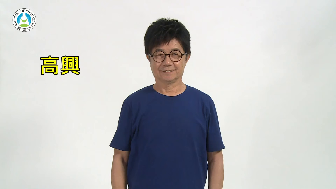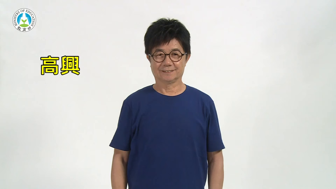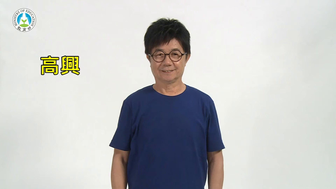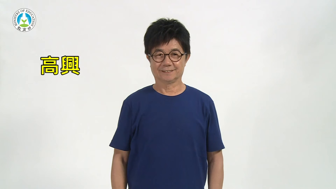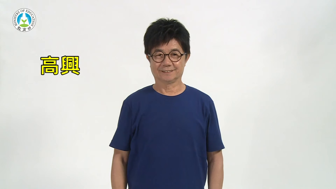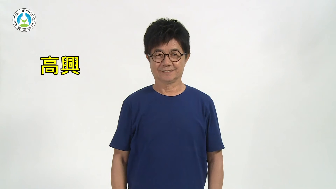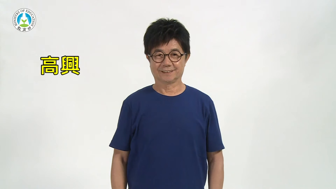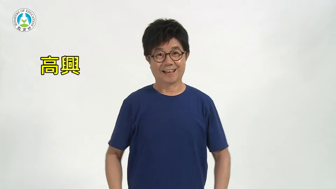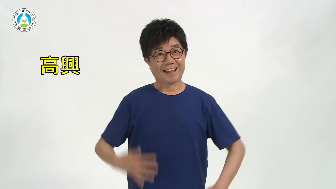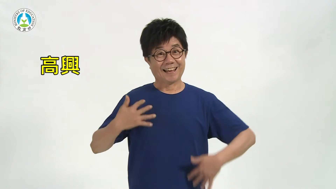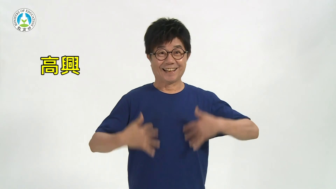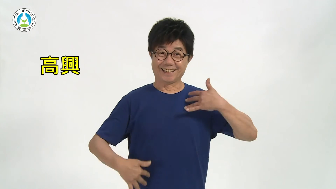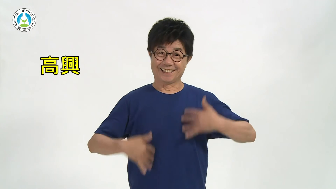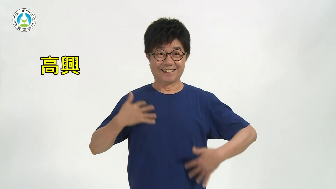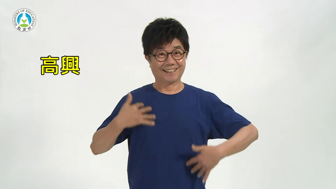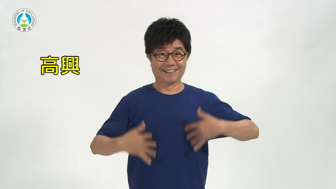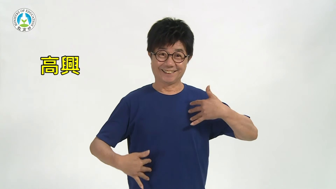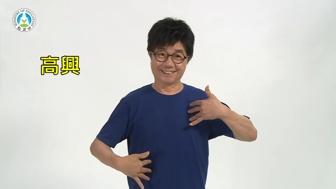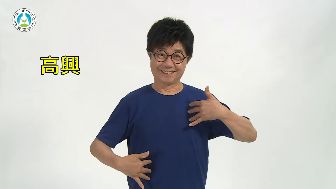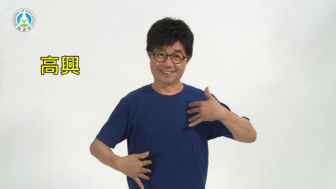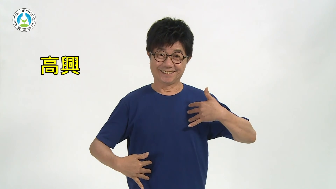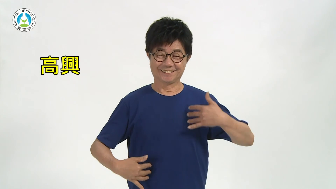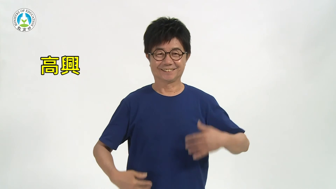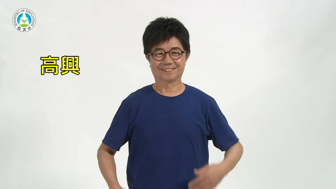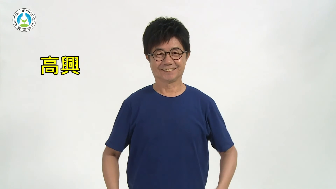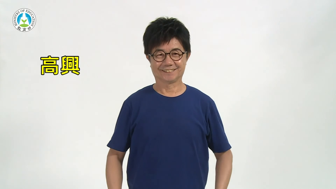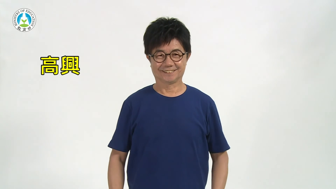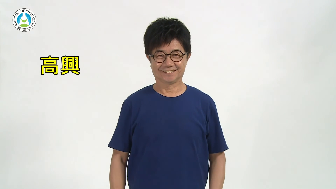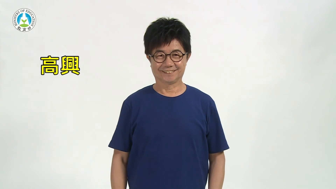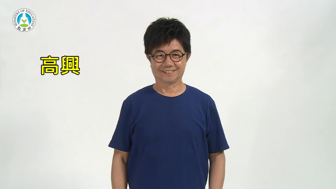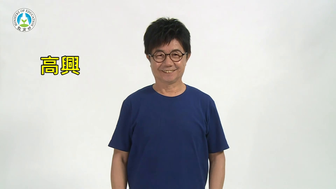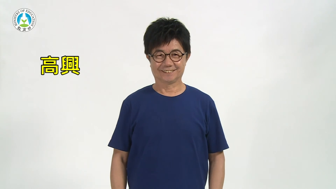高興